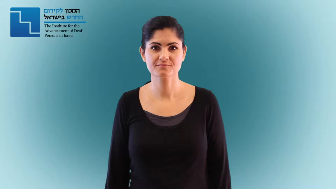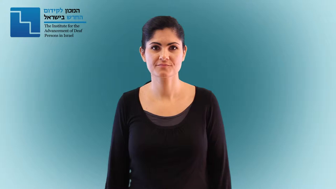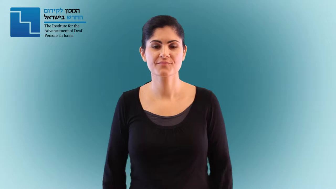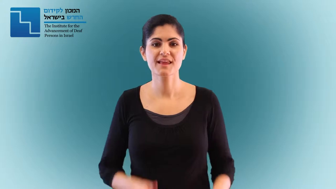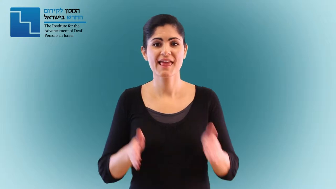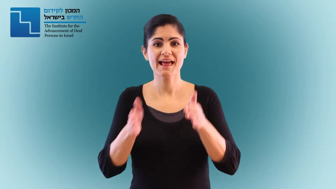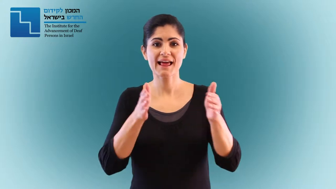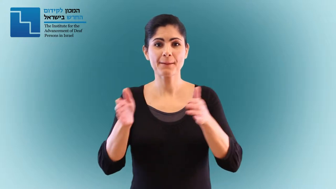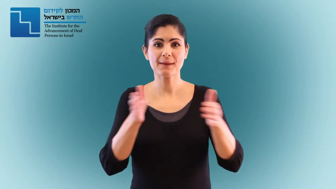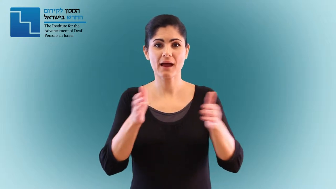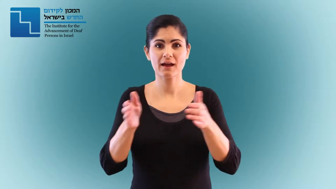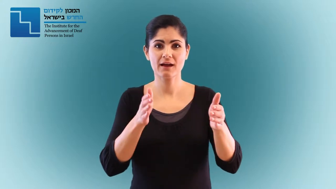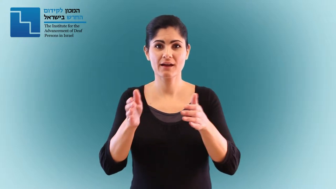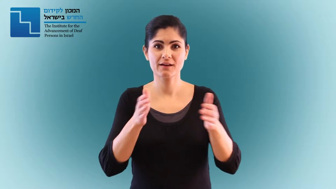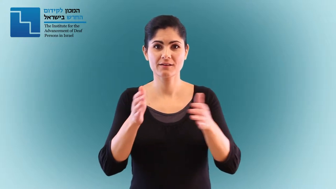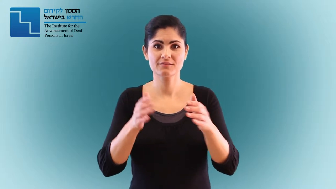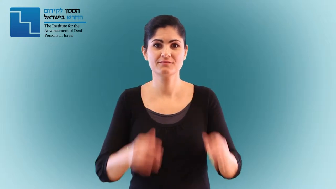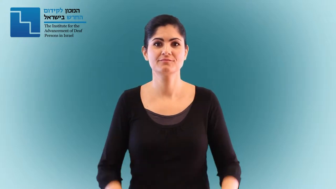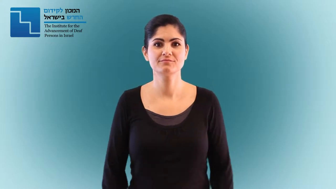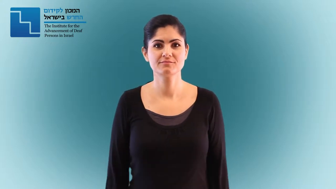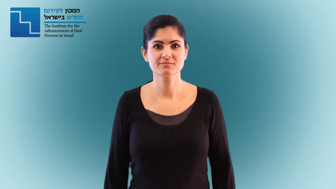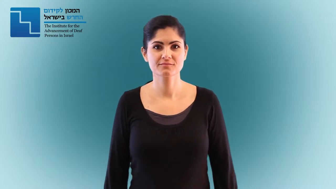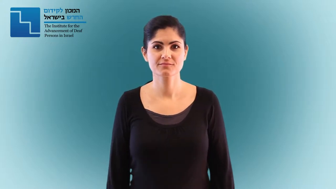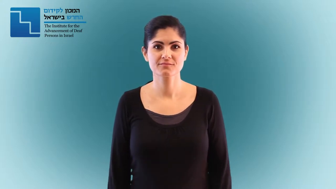קמח